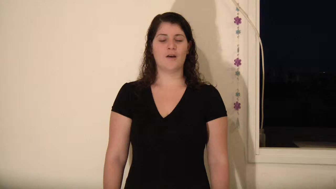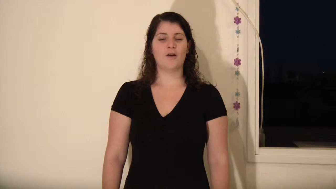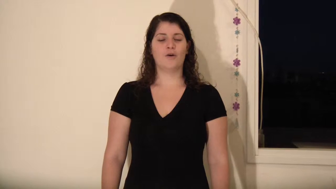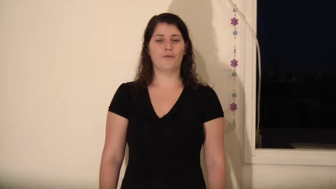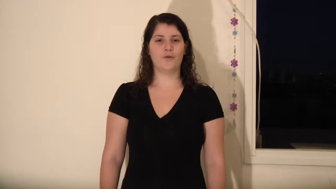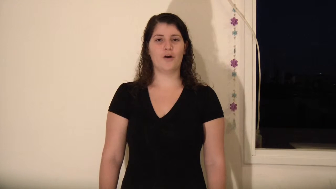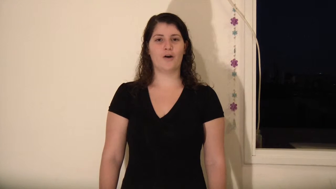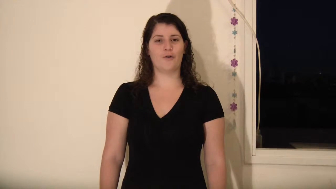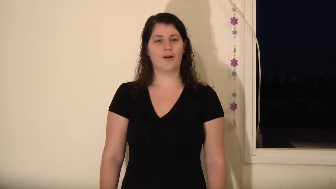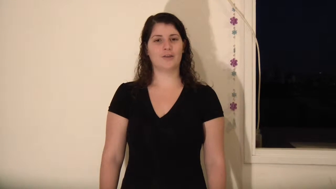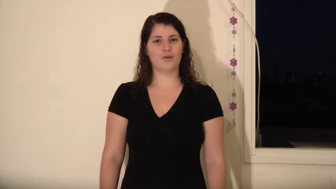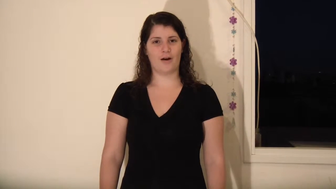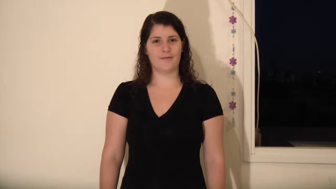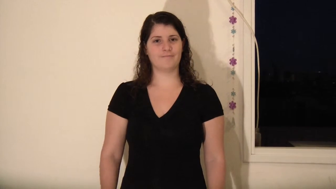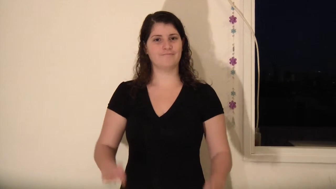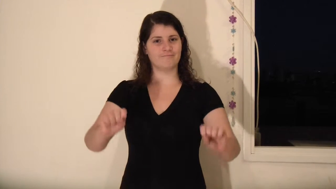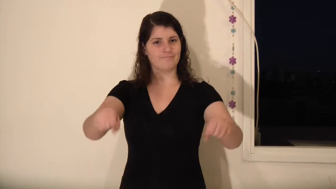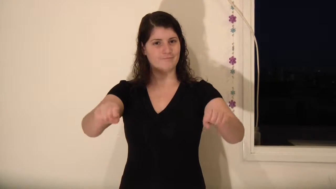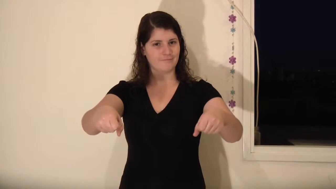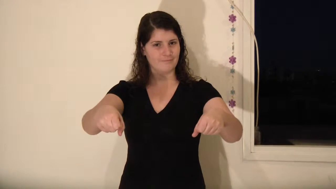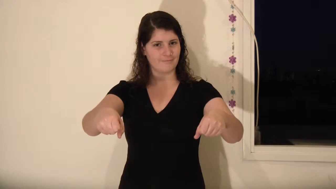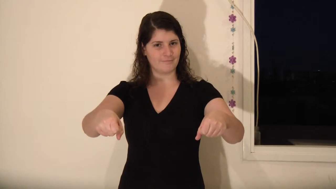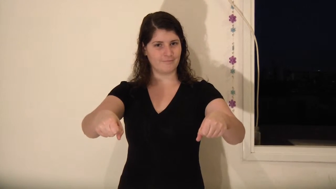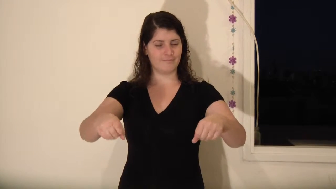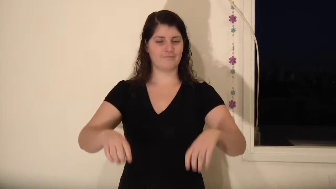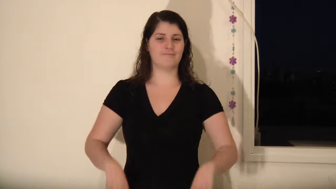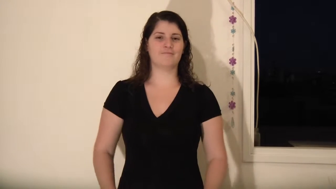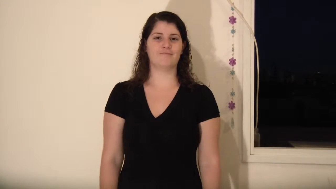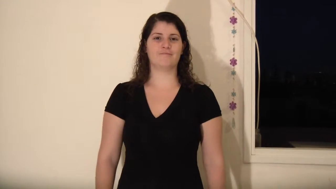אופנוע/קטנוע